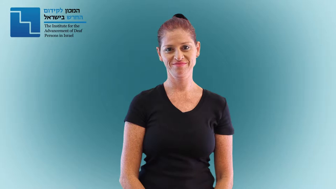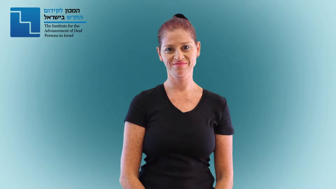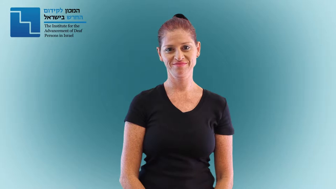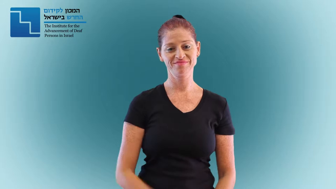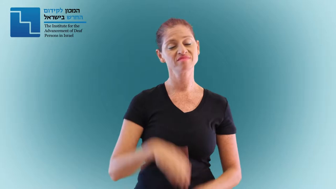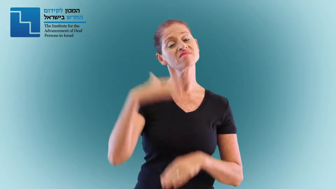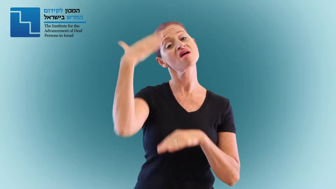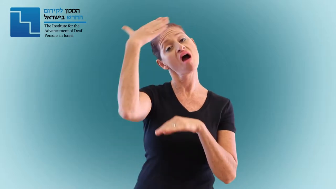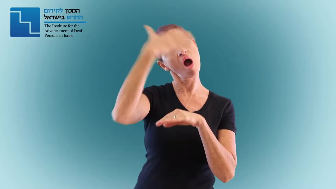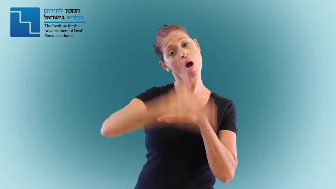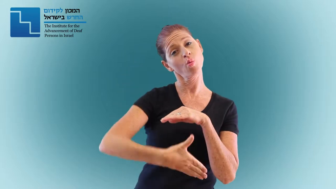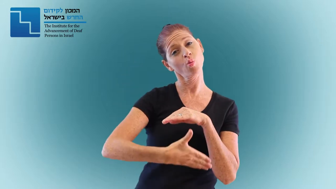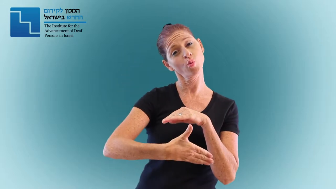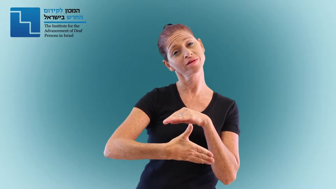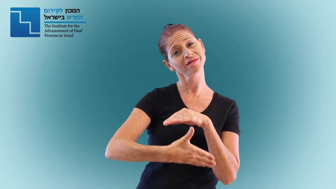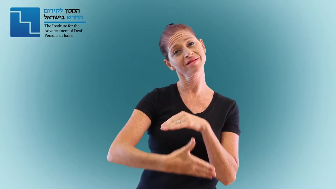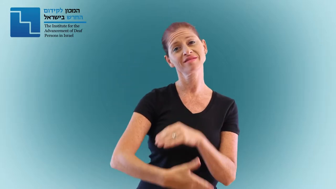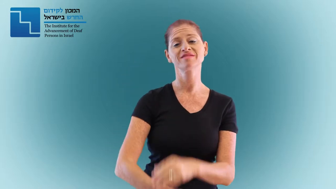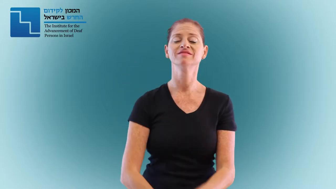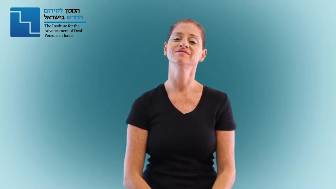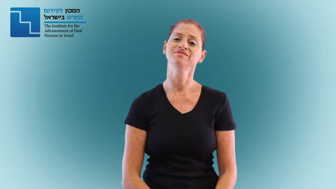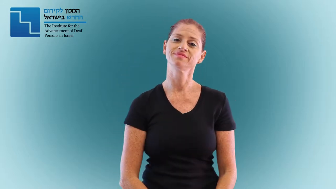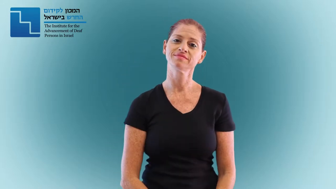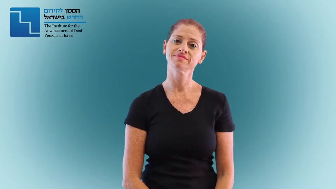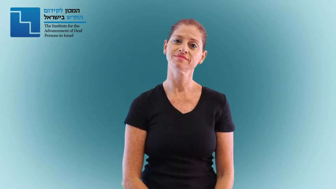אחרון